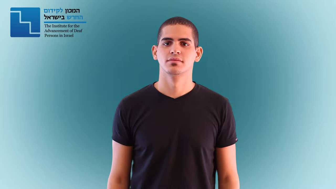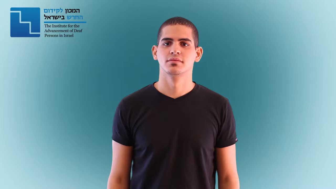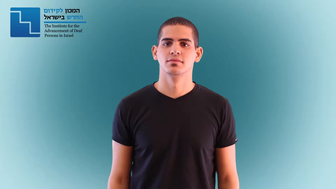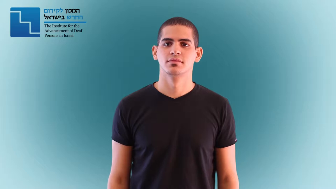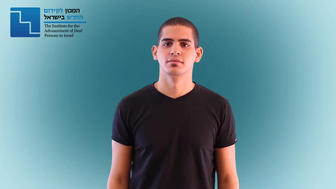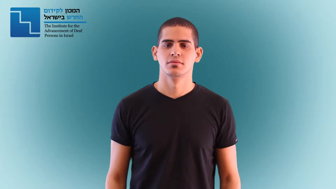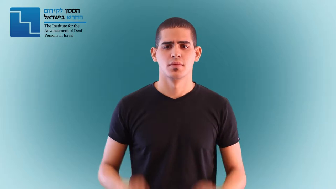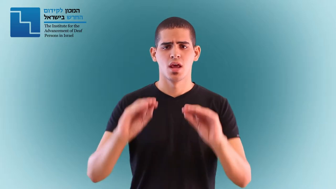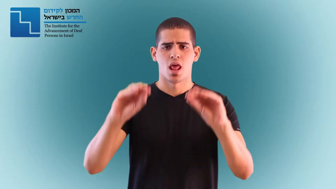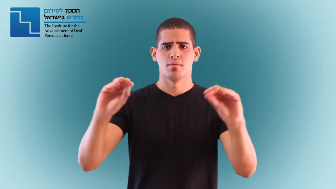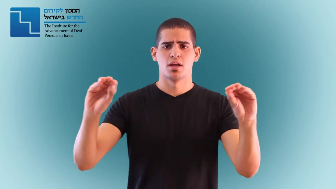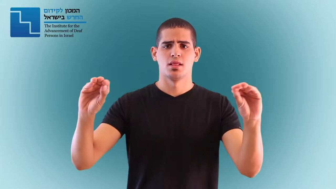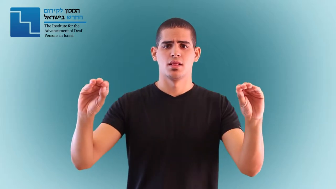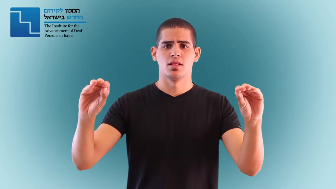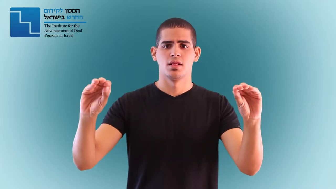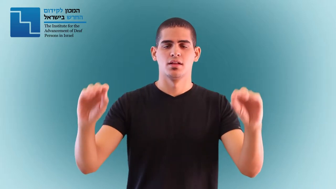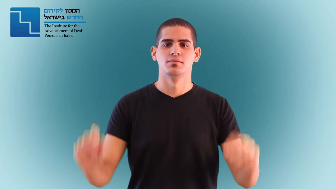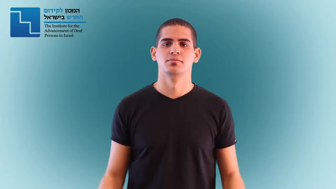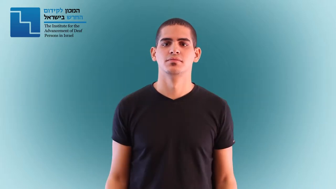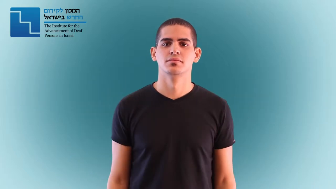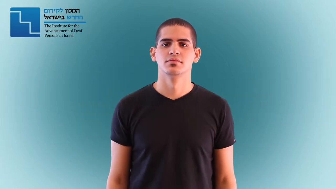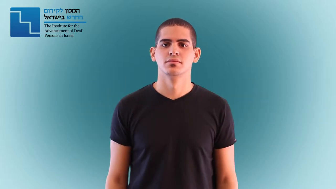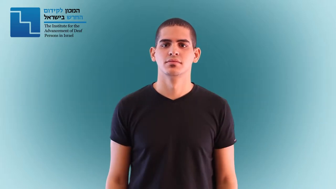ללמד